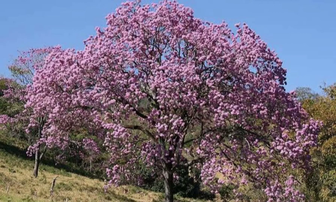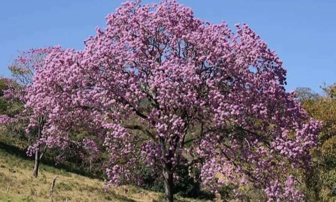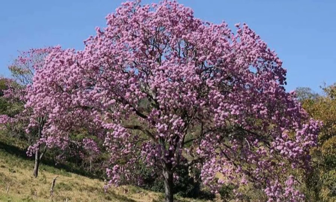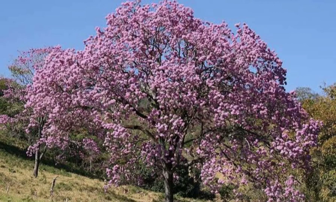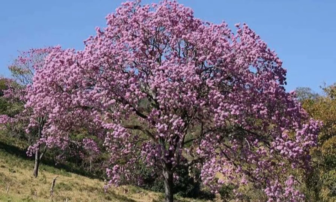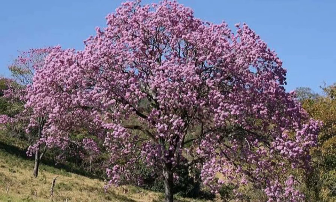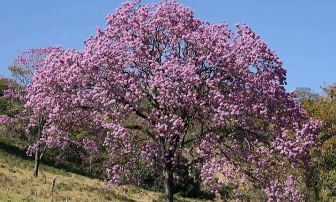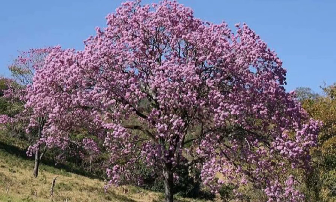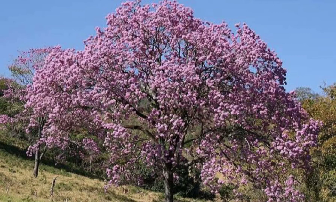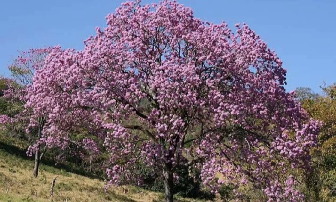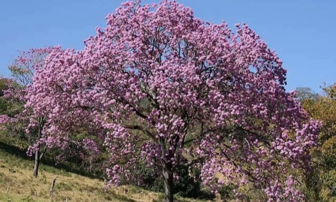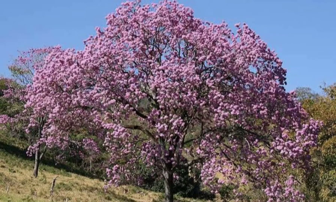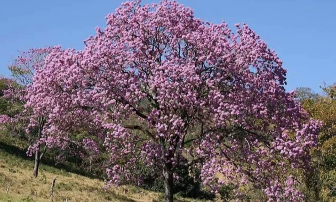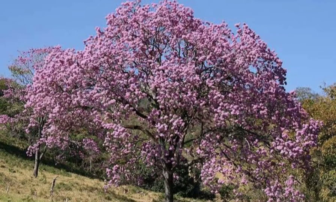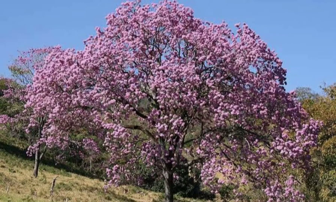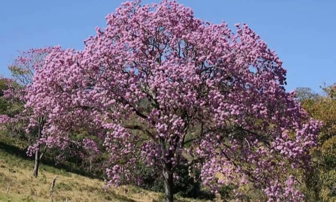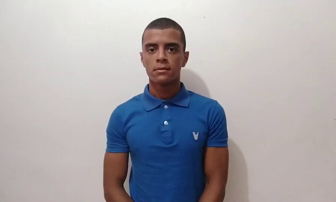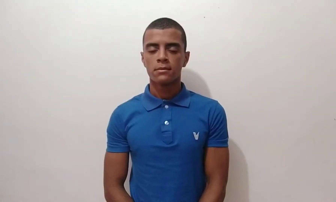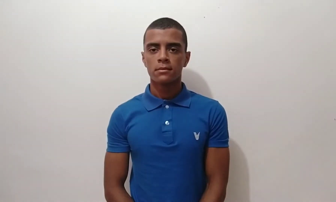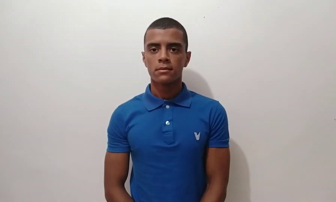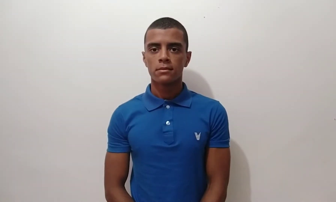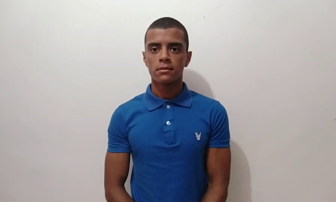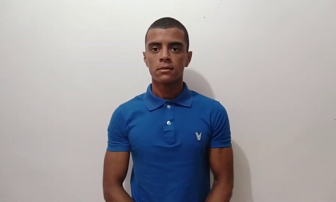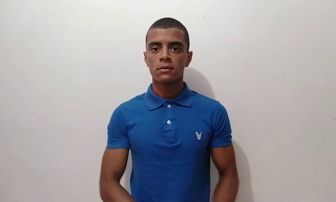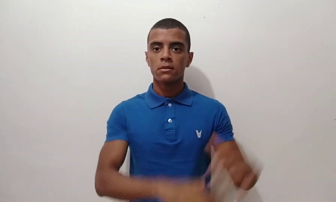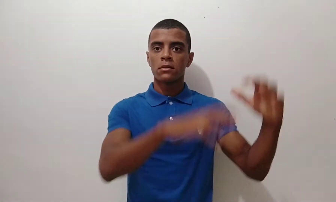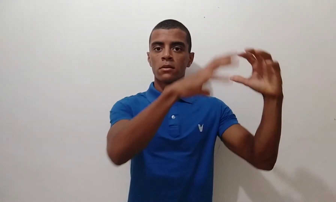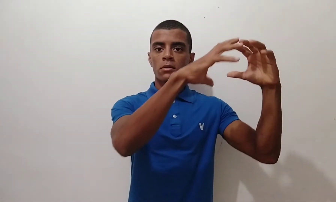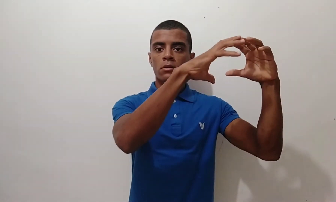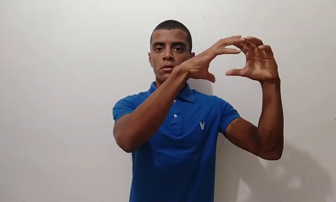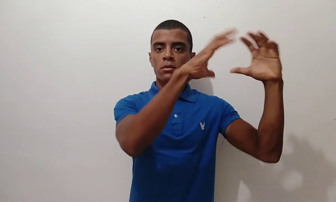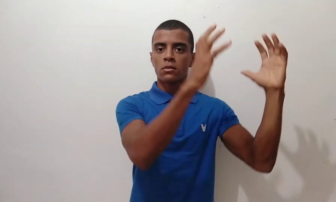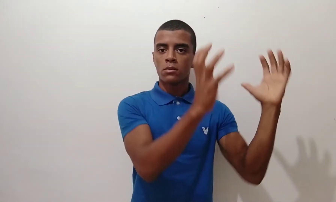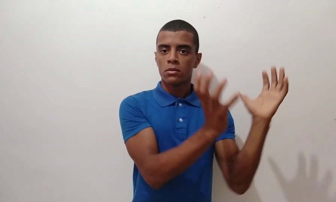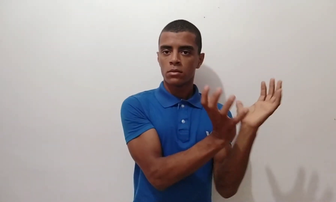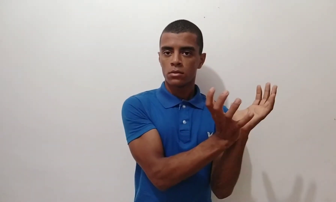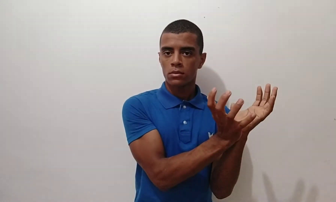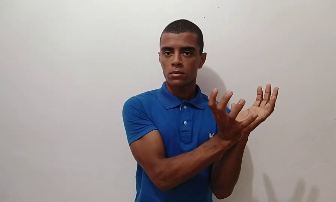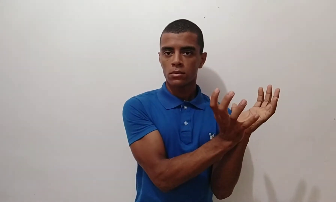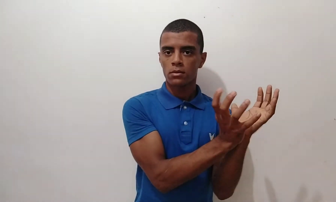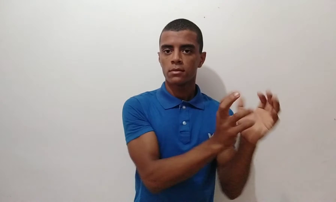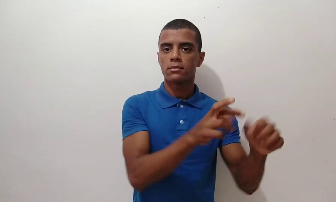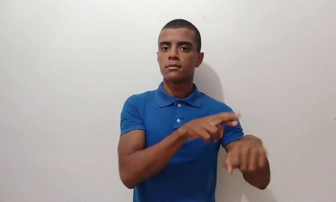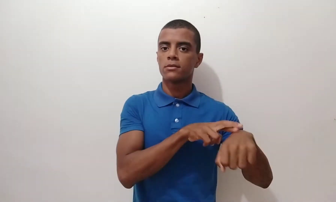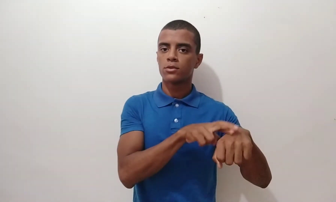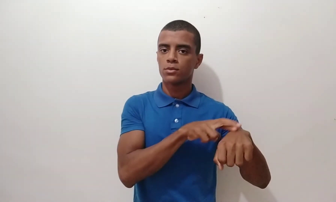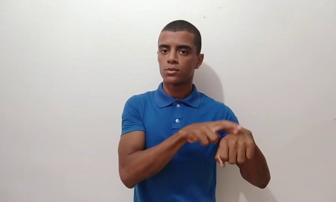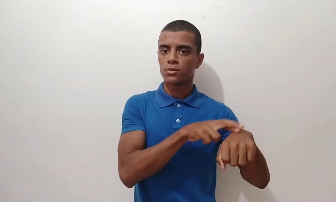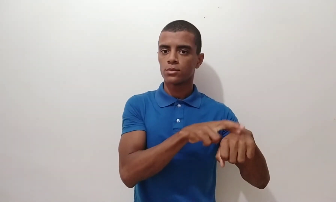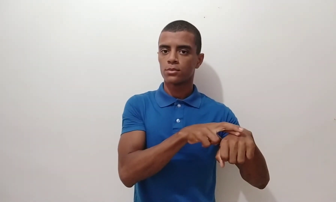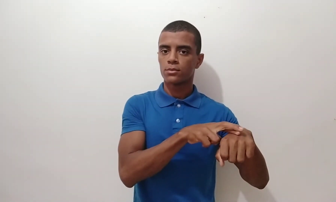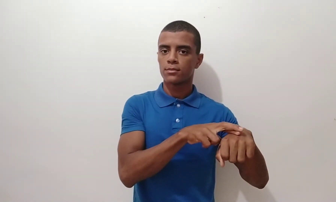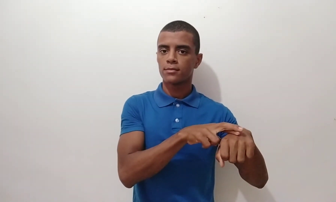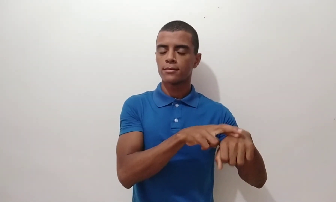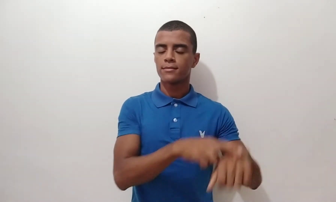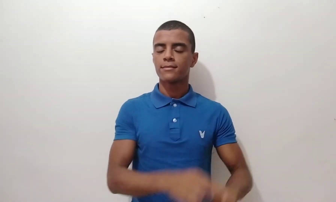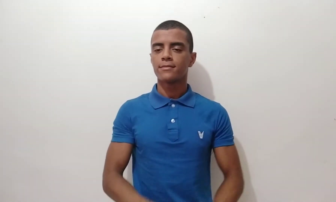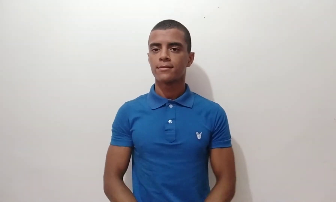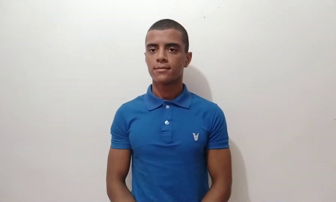Ipê-roxo